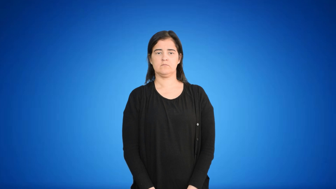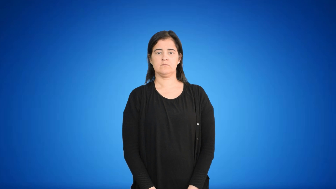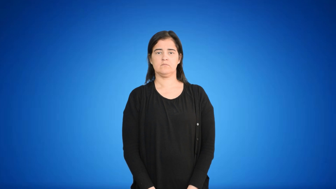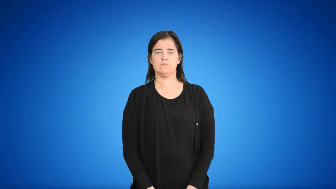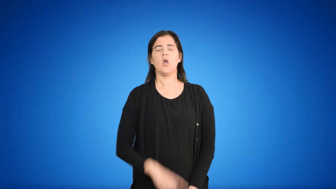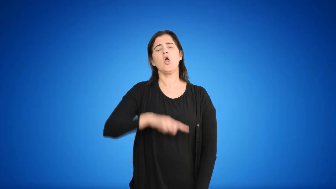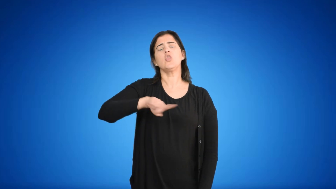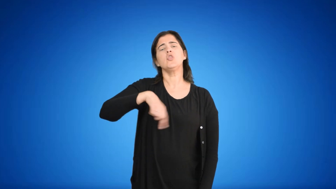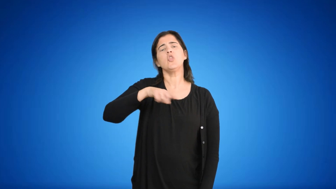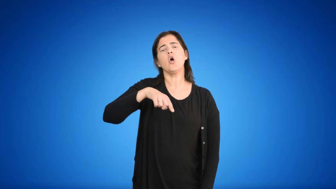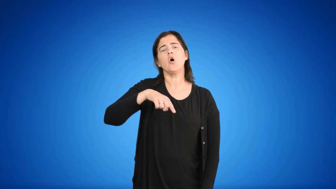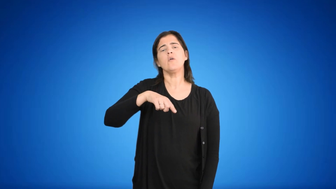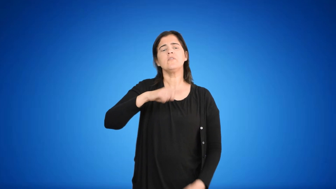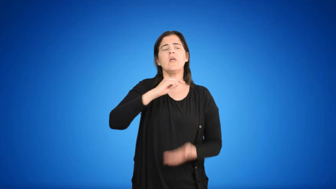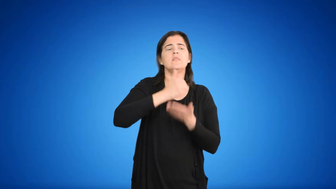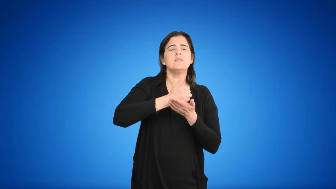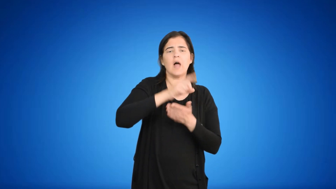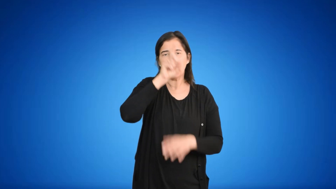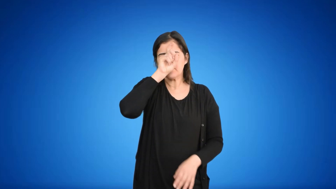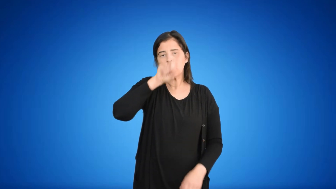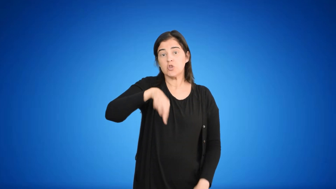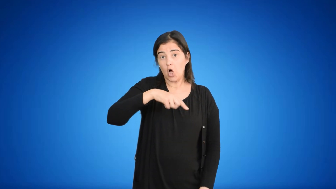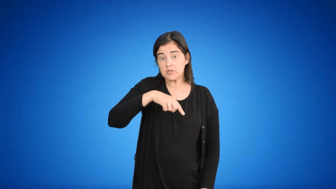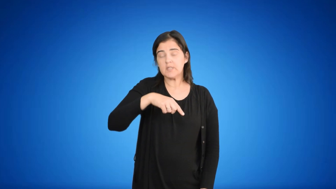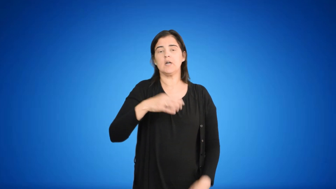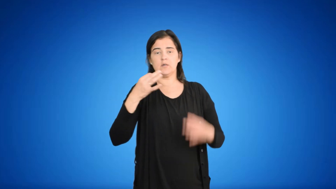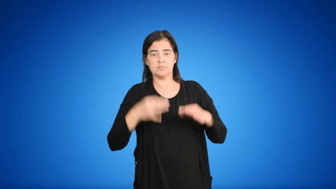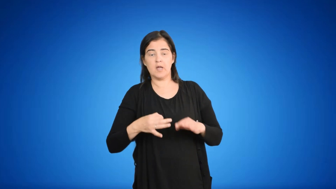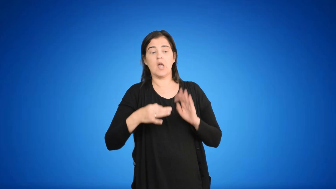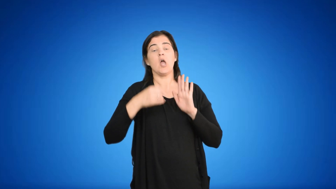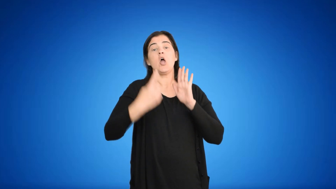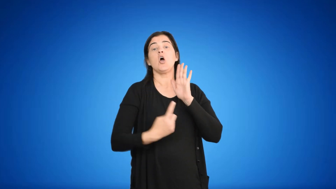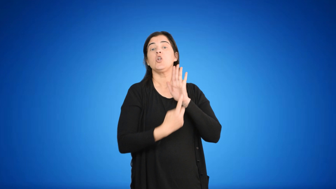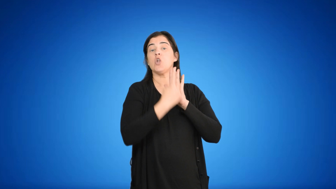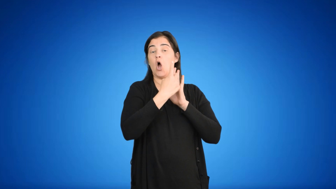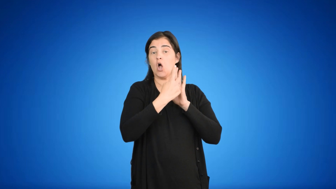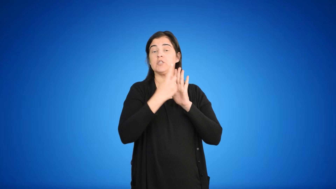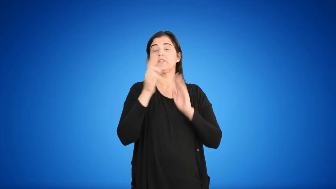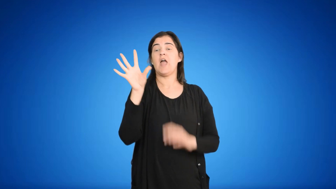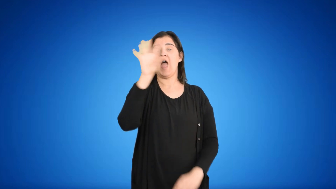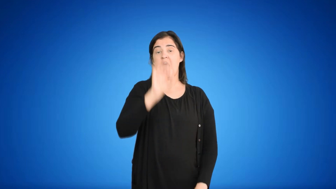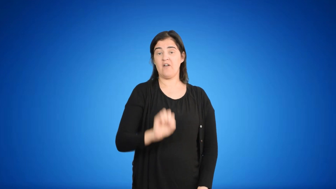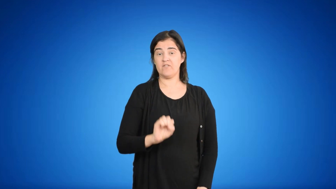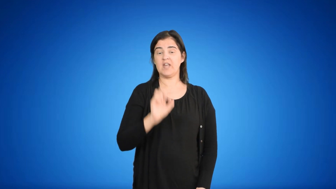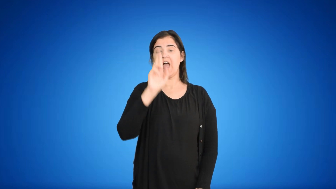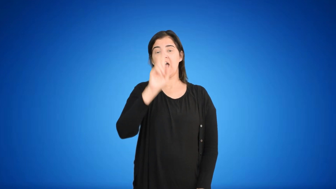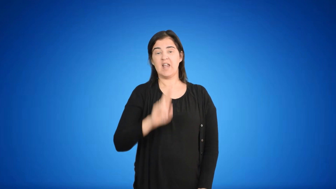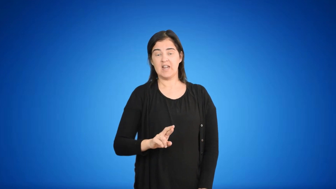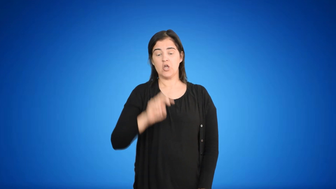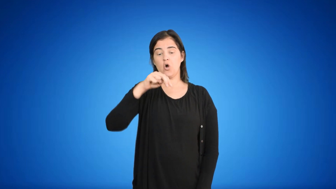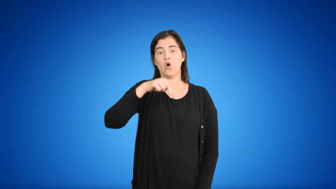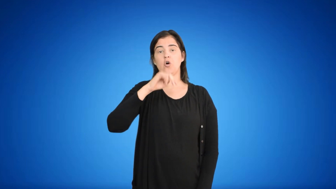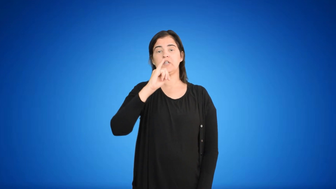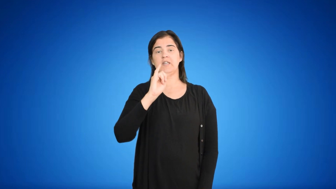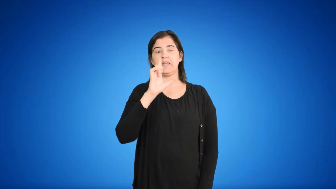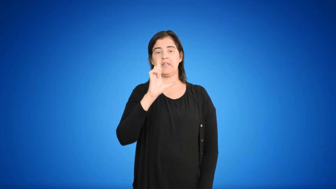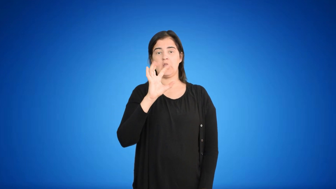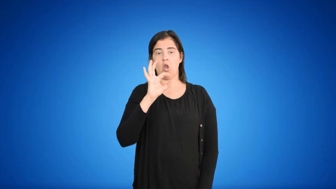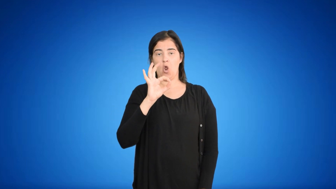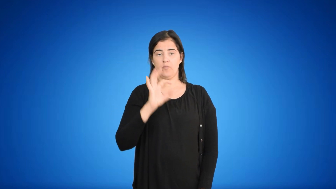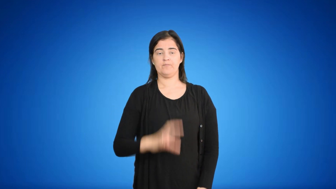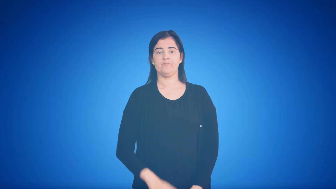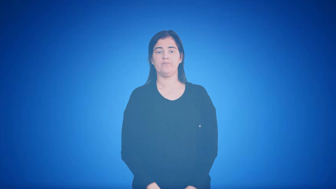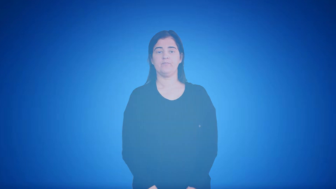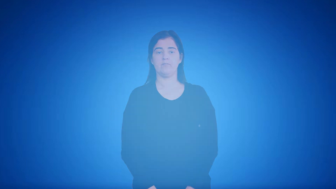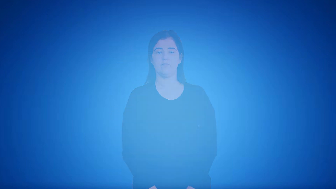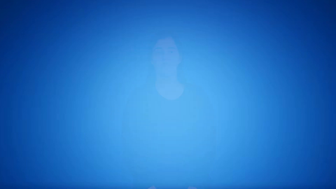¿Dónde se encuentra?